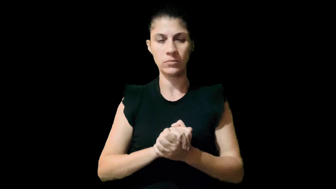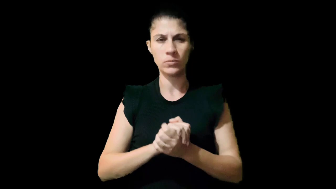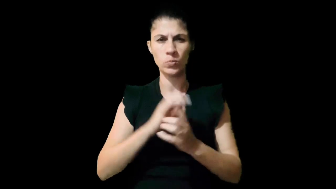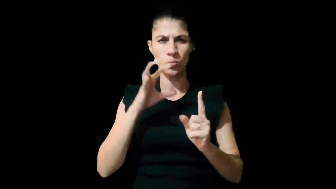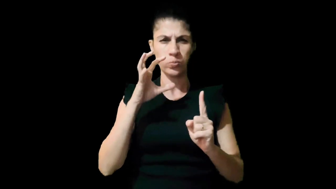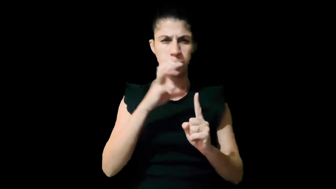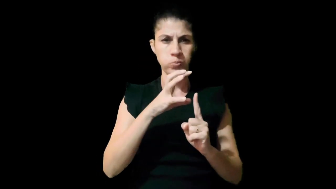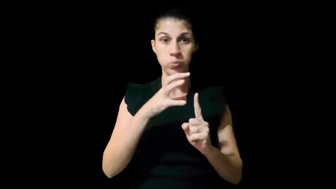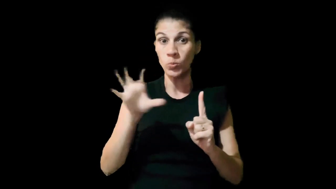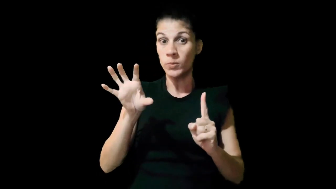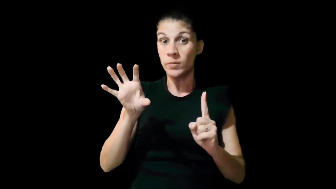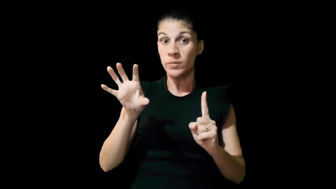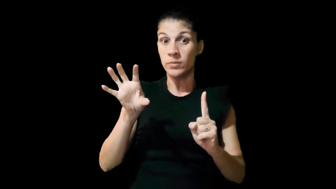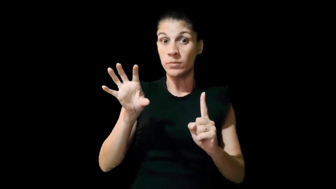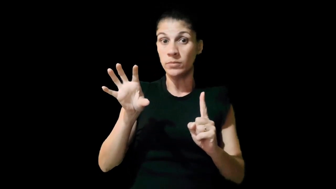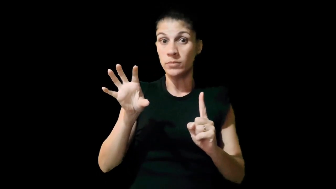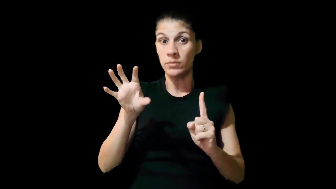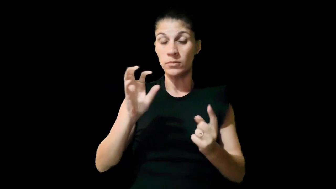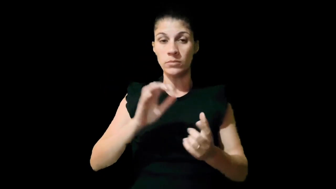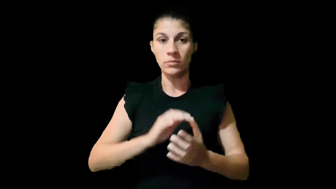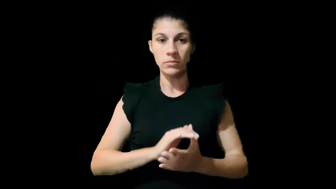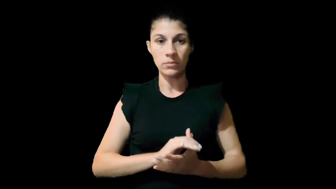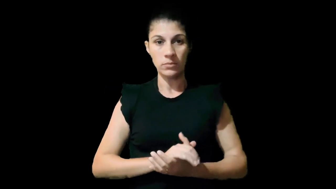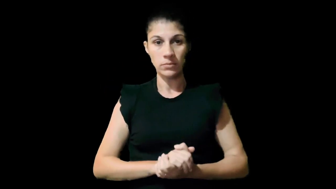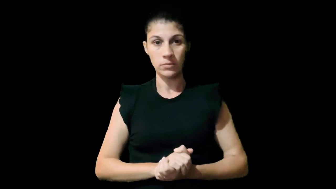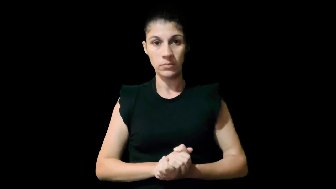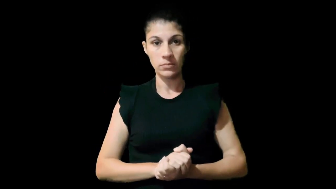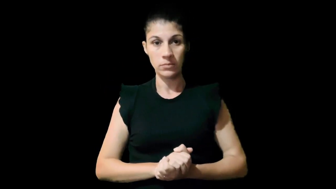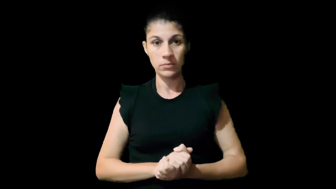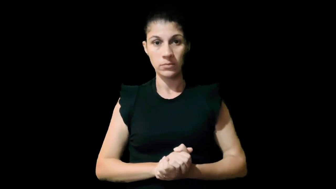Desobsessão